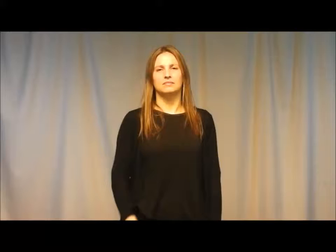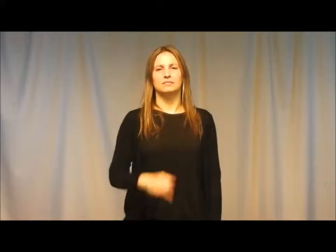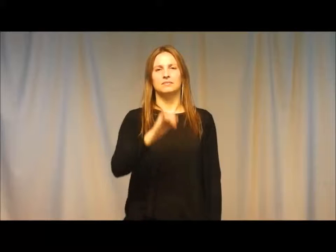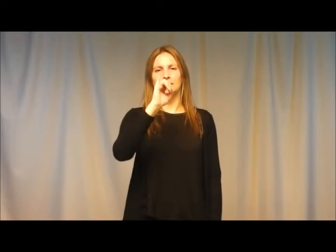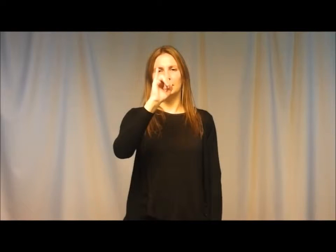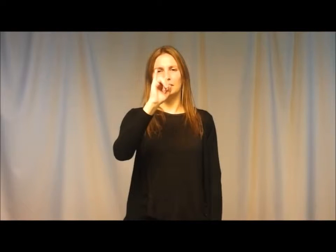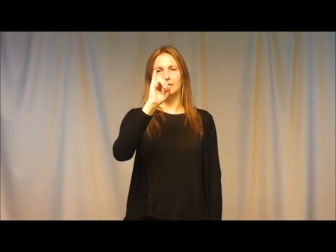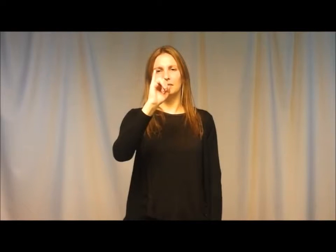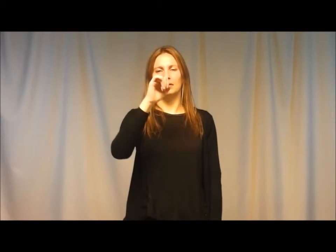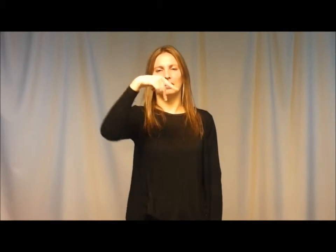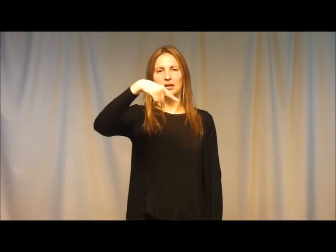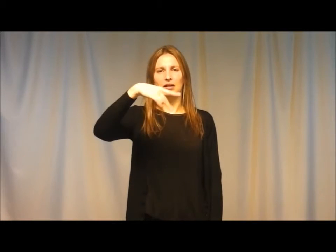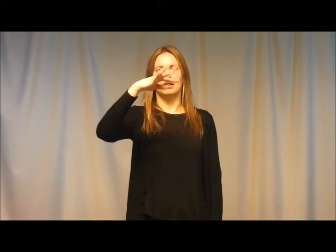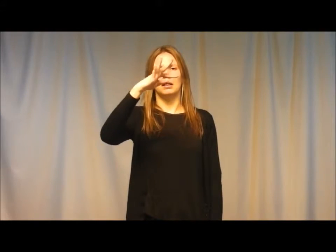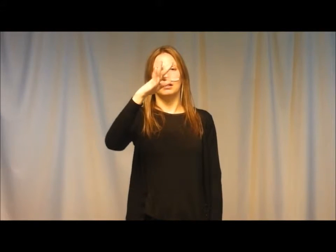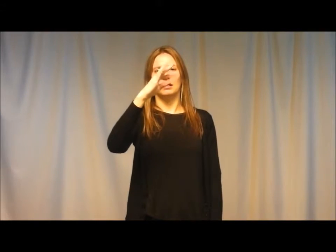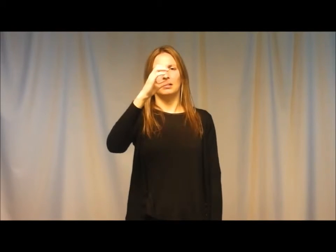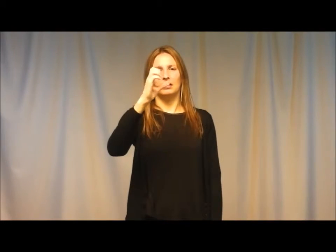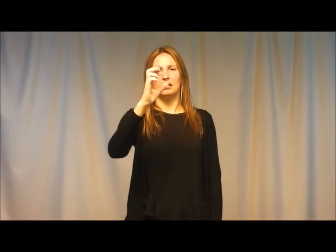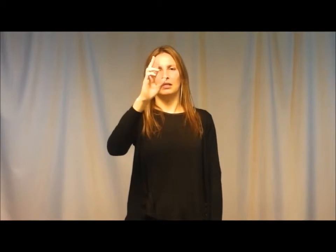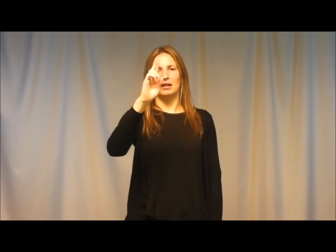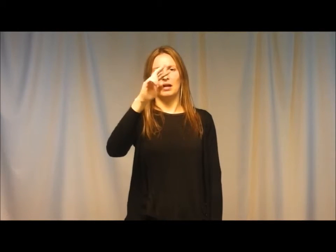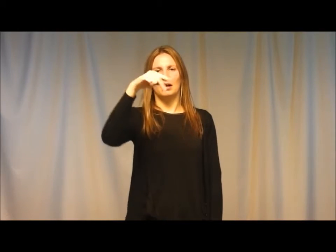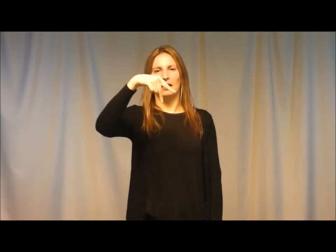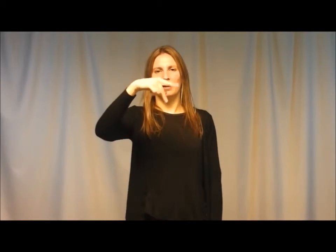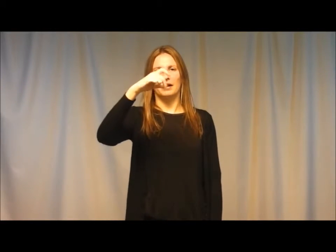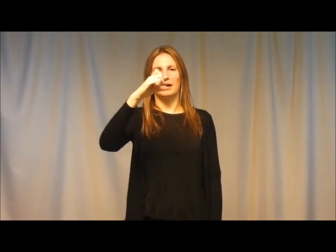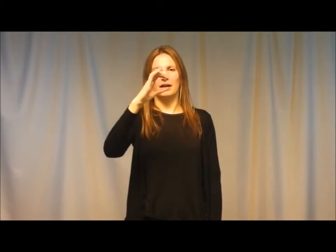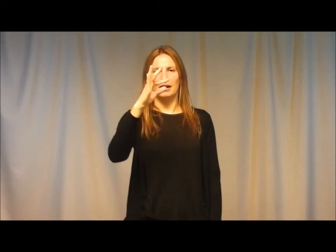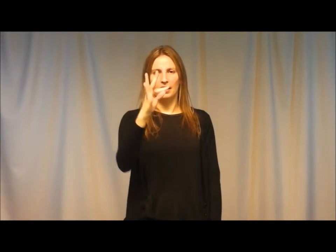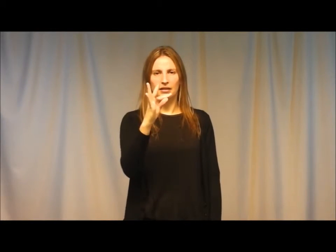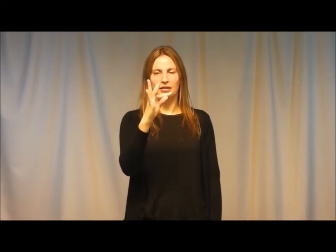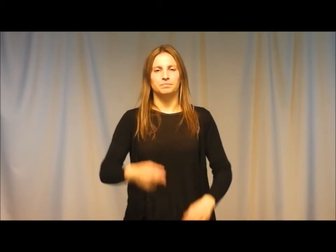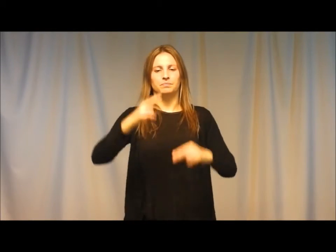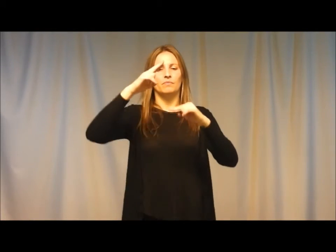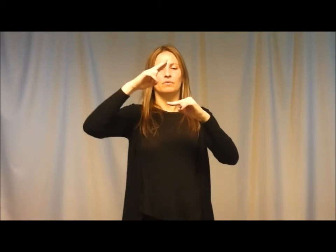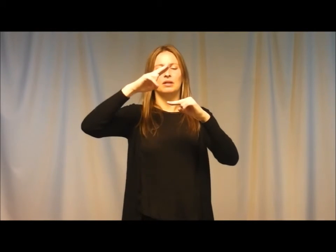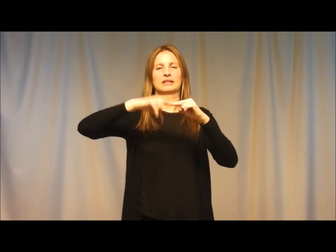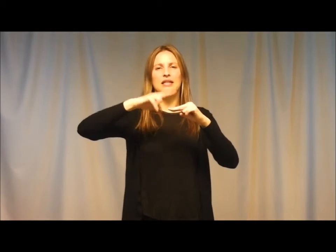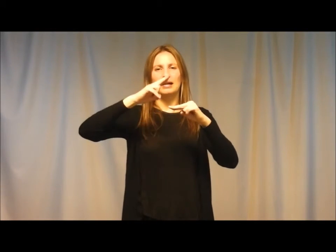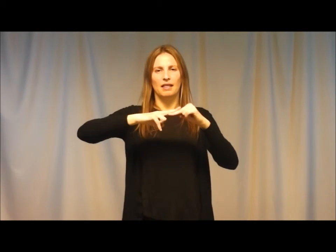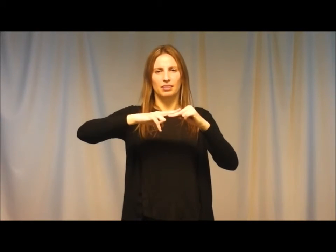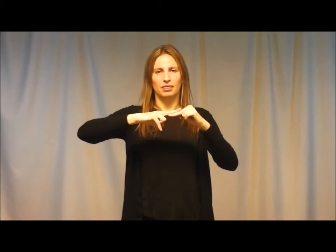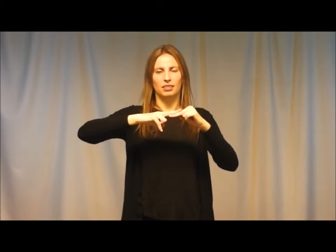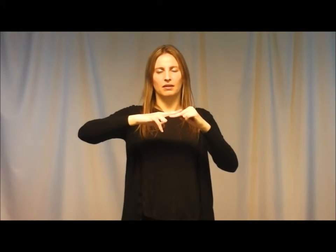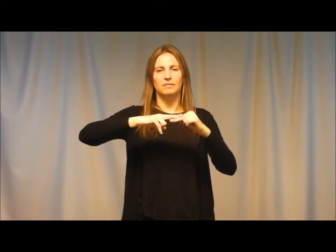INTERNET